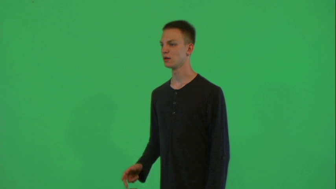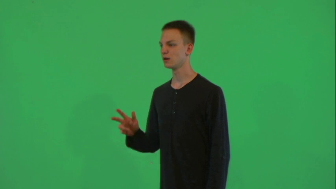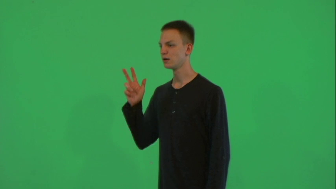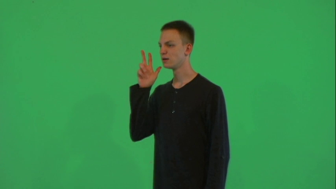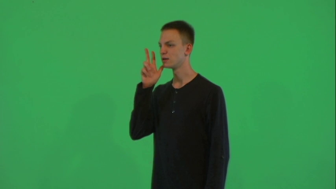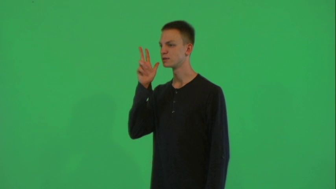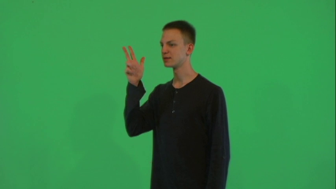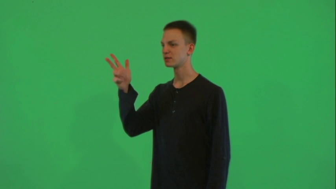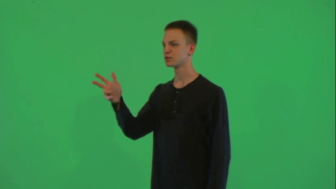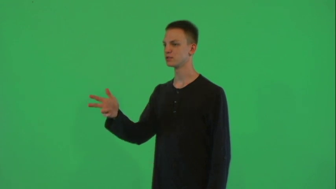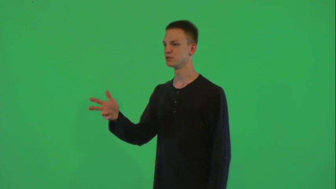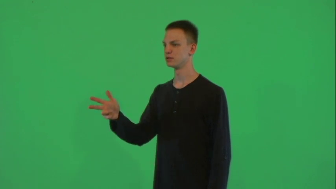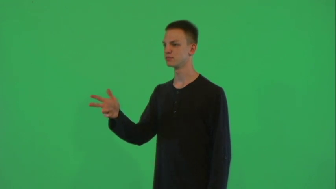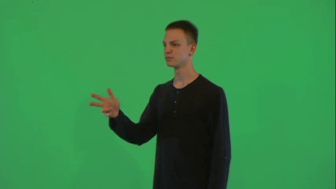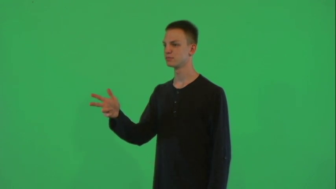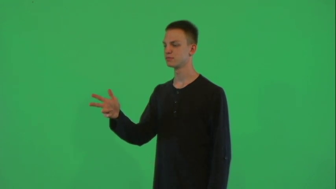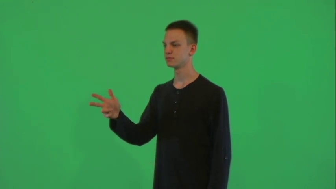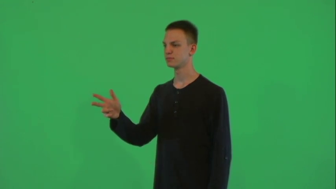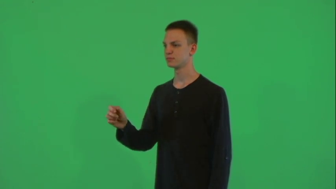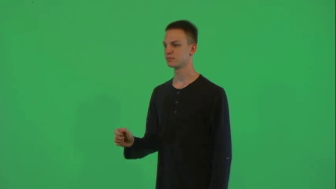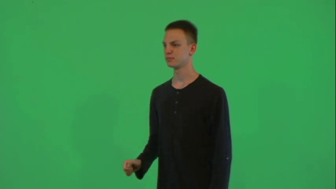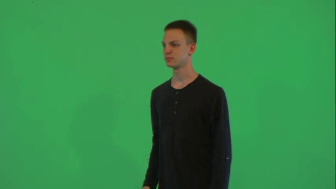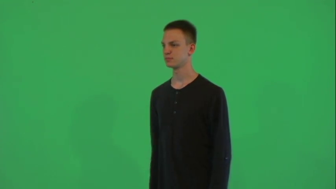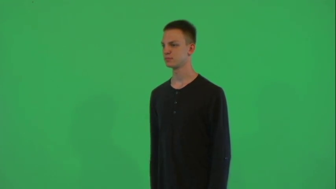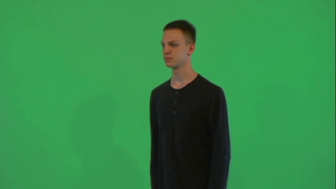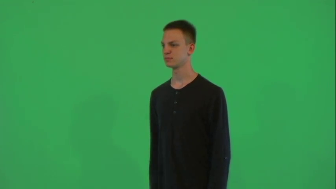za trzy dni